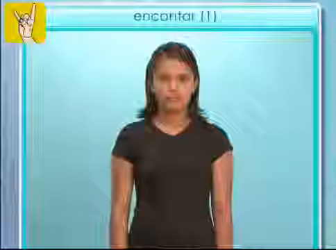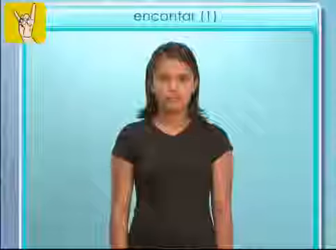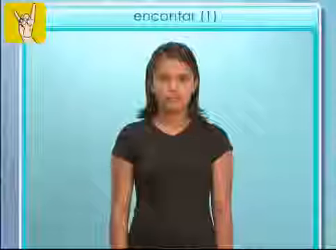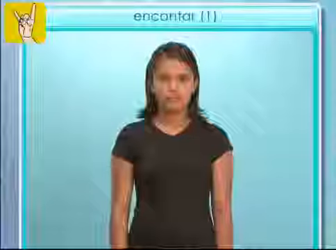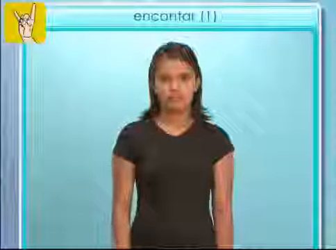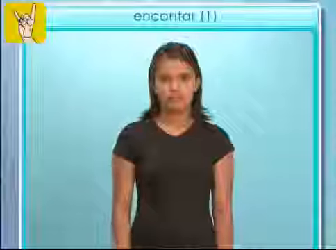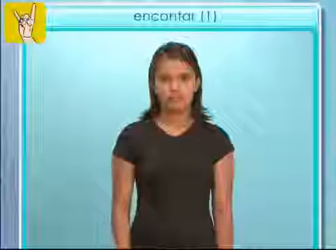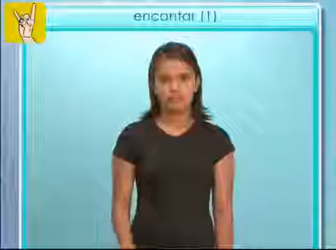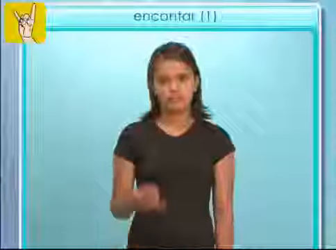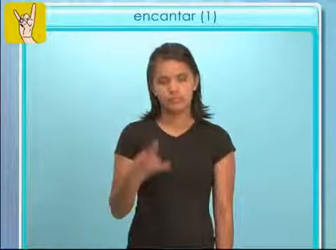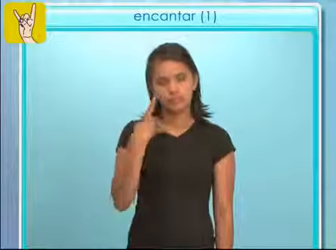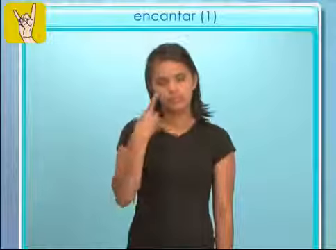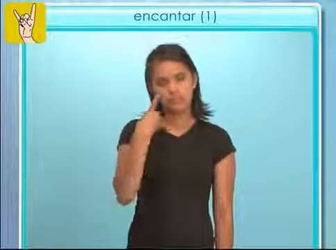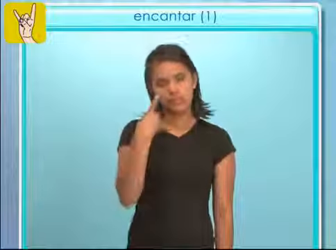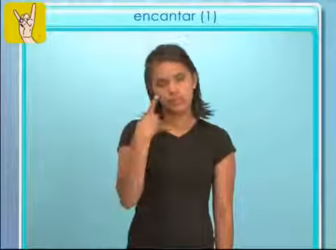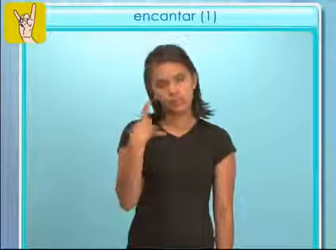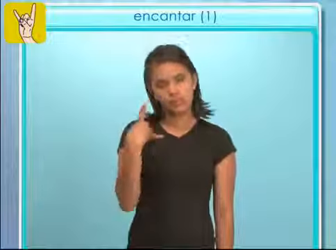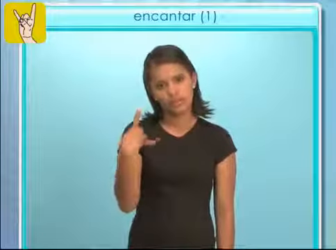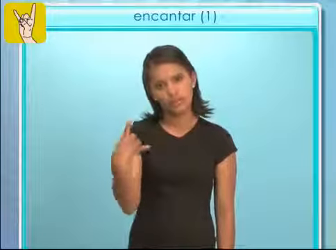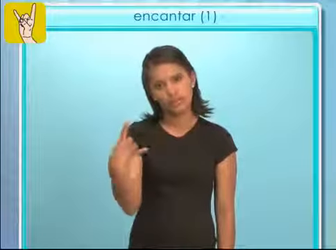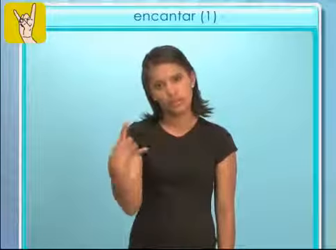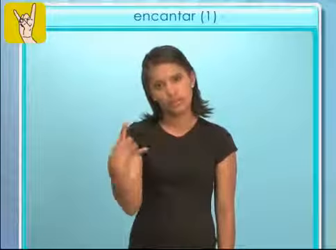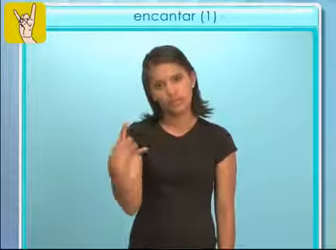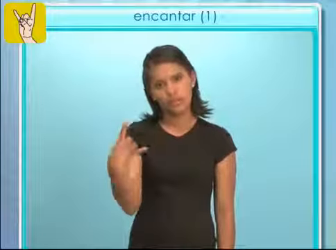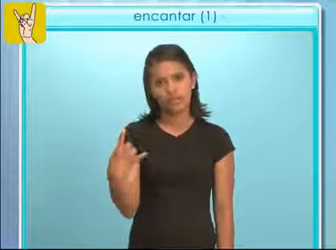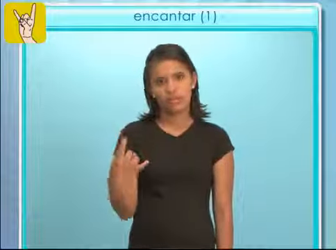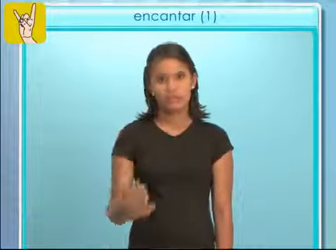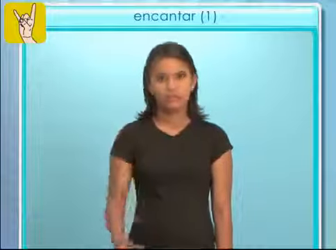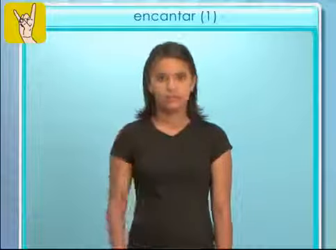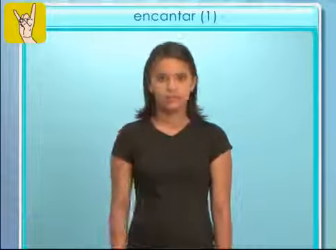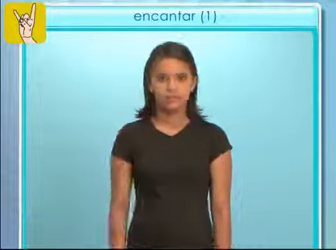ENCANTAR